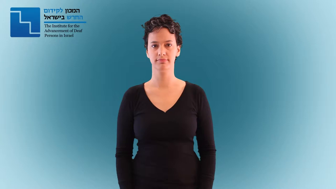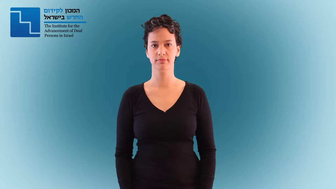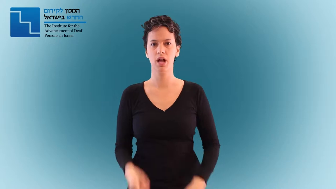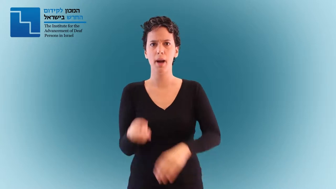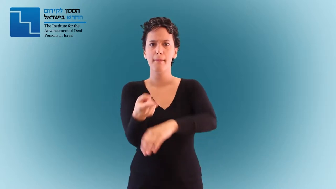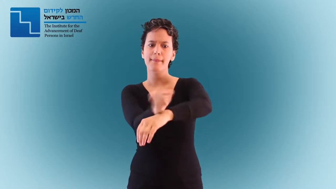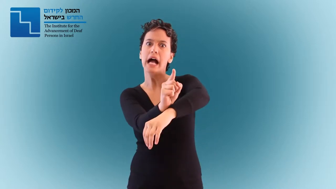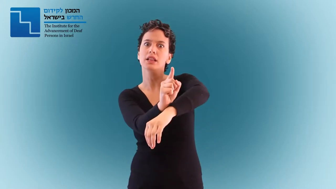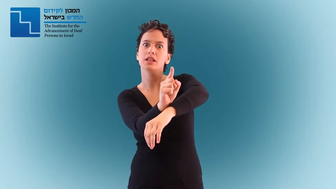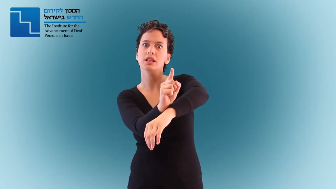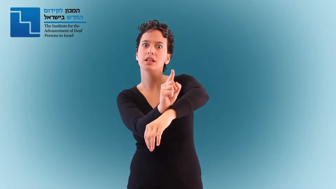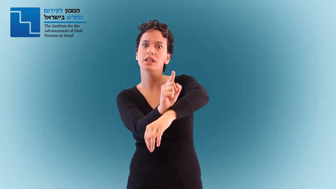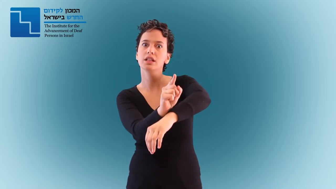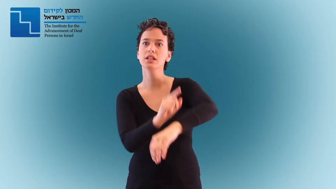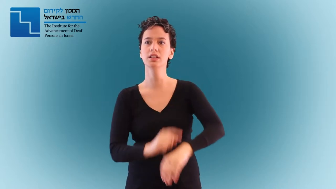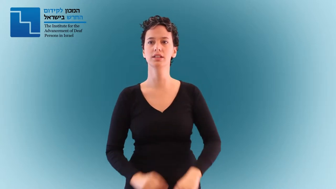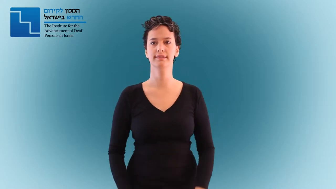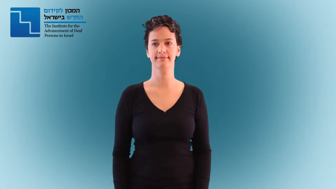מיד